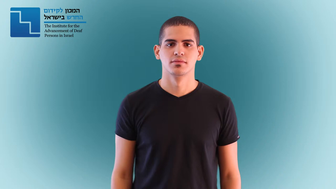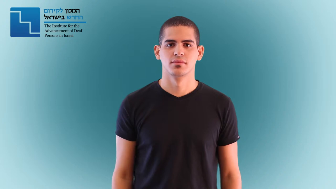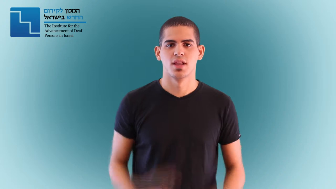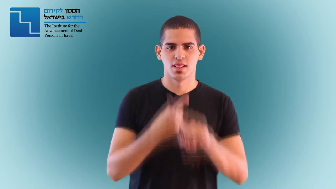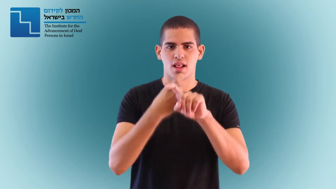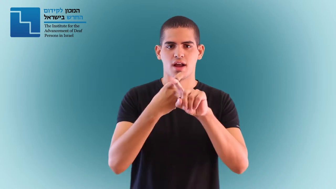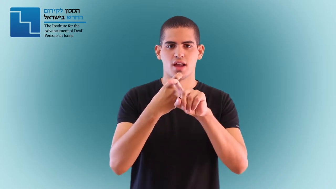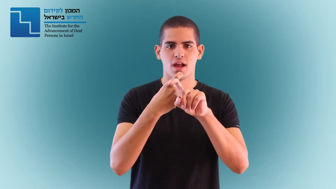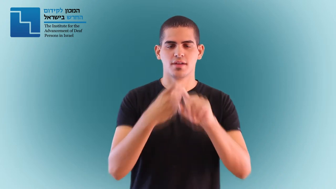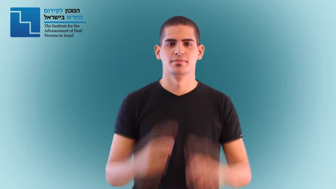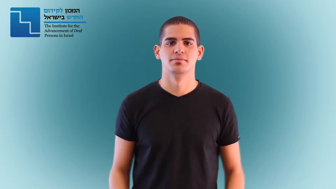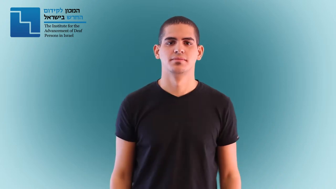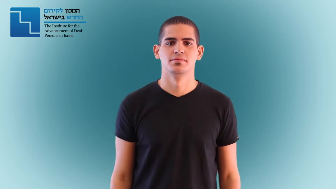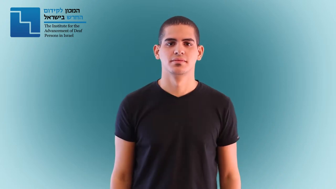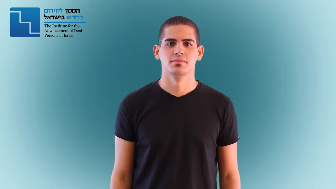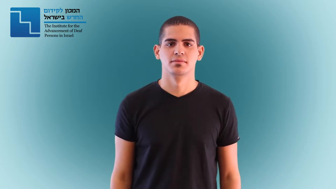נהרייה